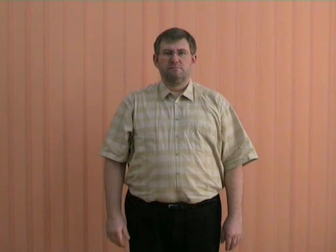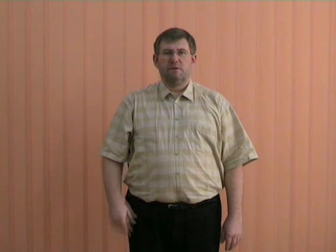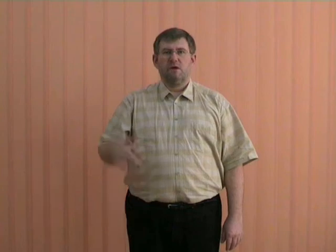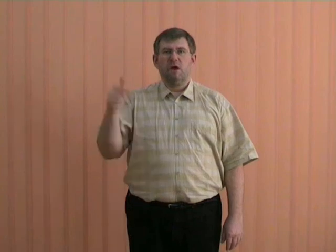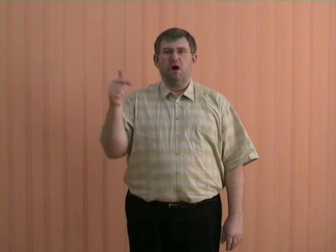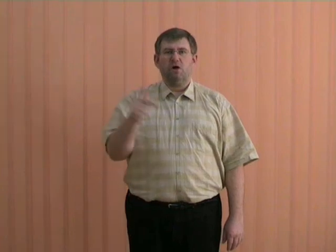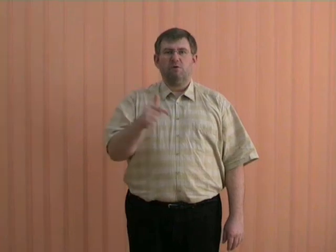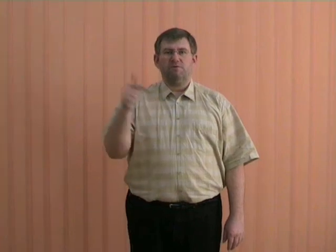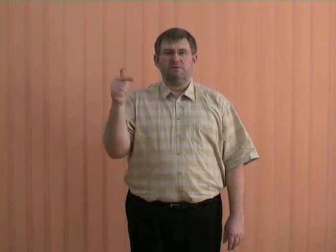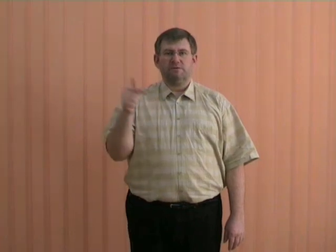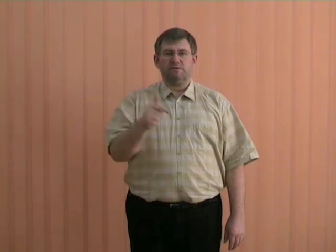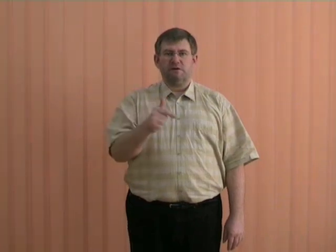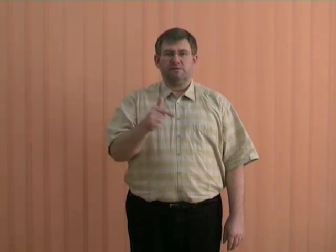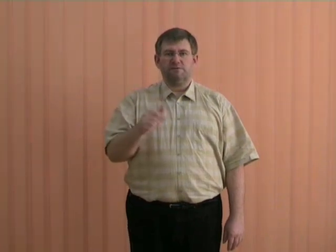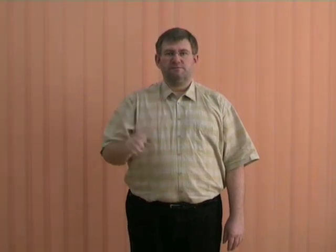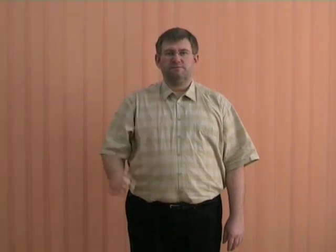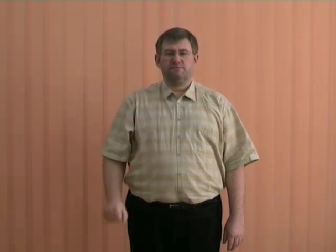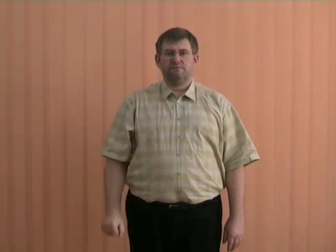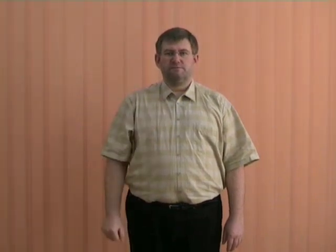obowiązywać